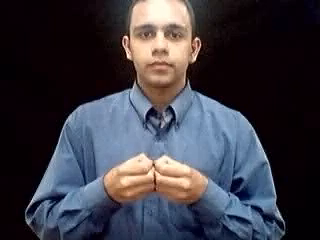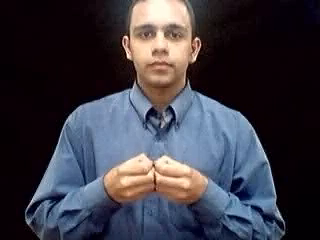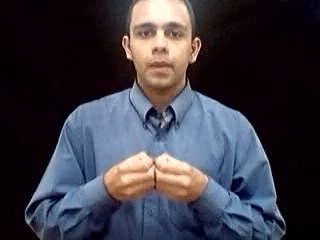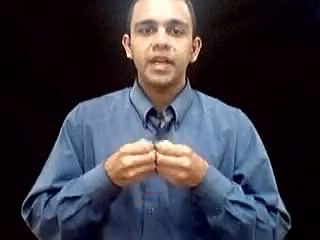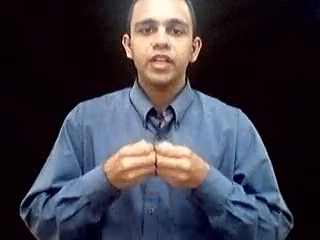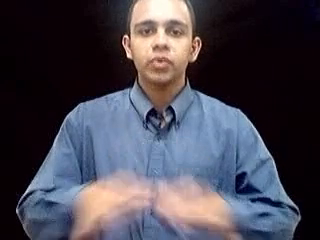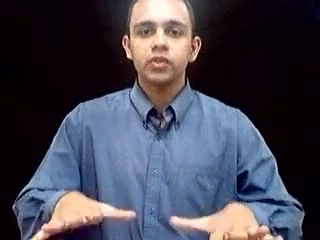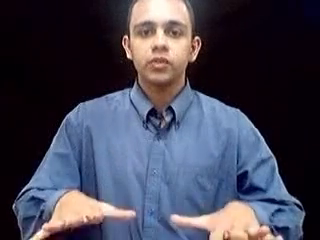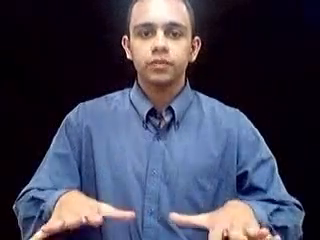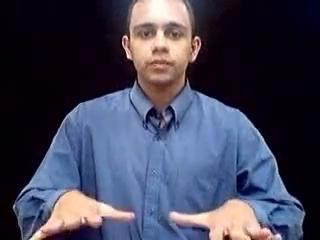Capture